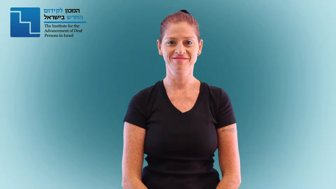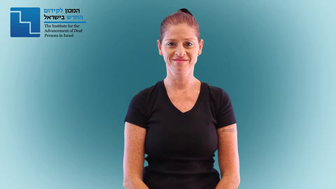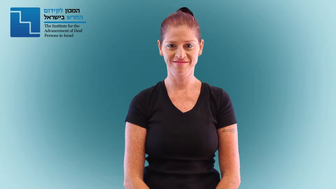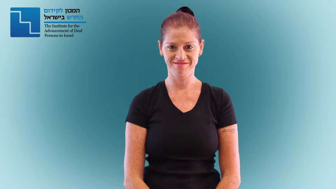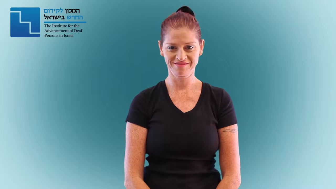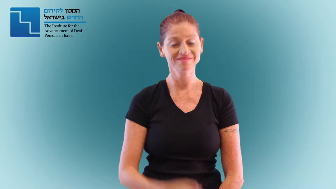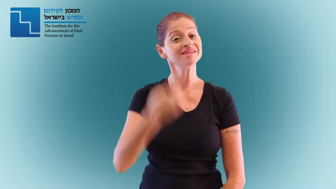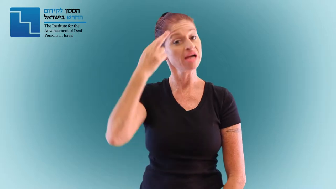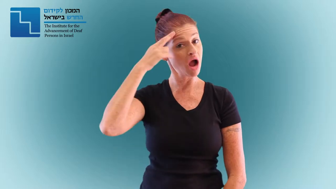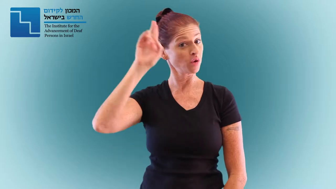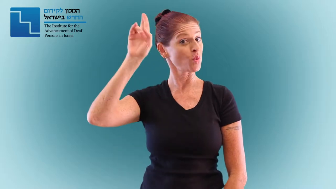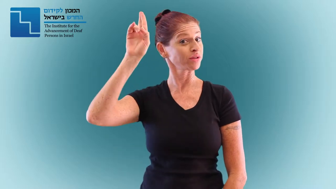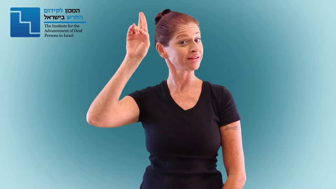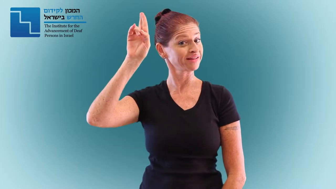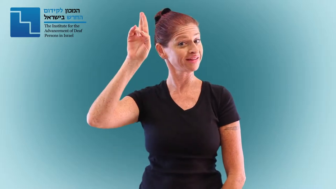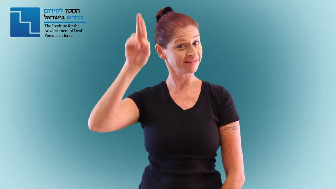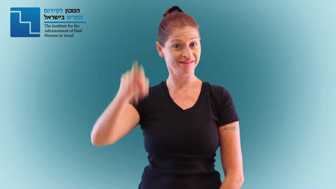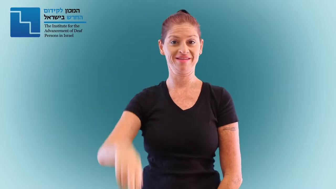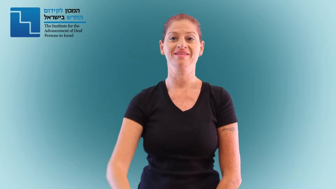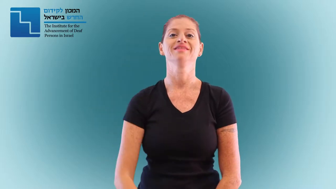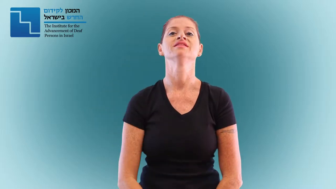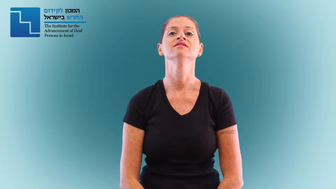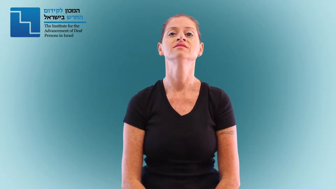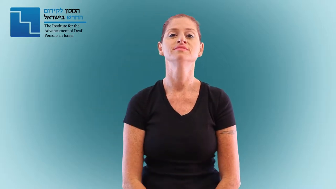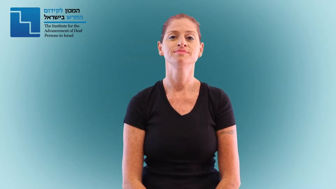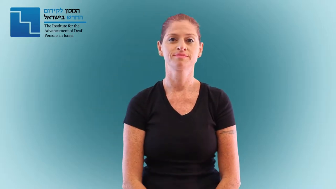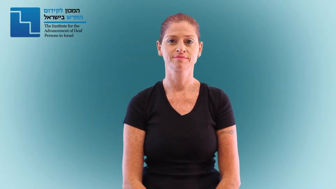רעיון